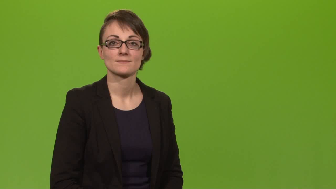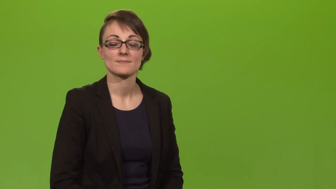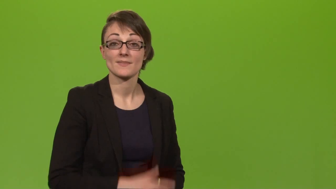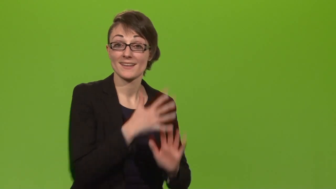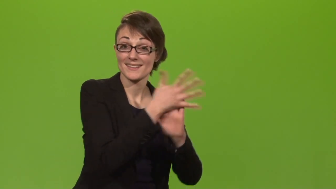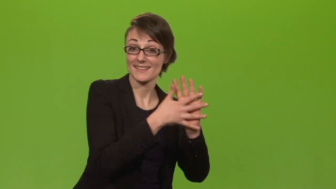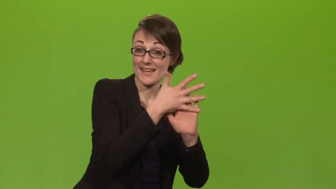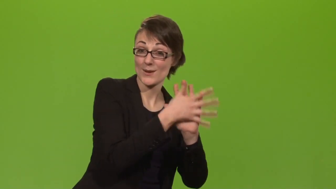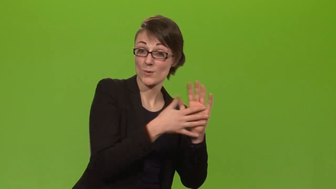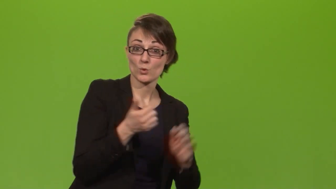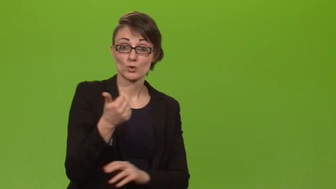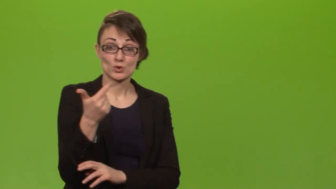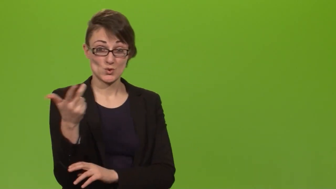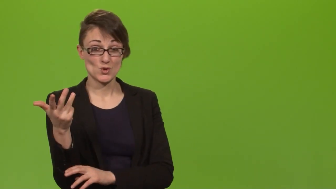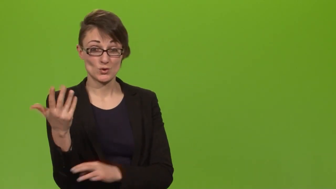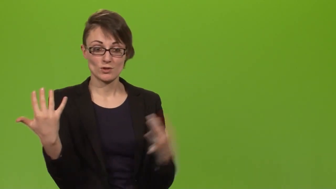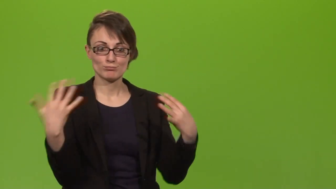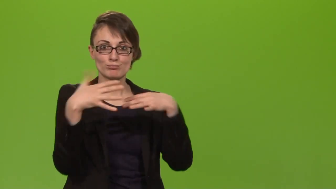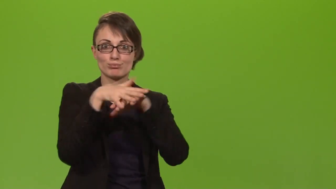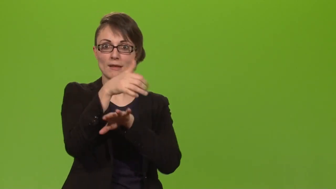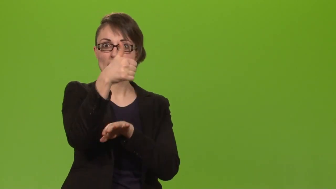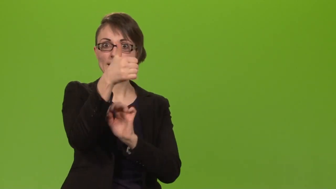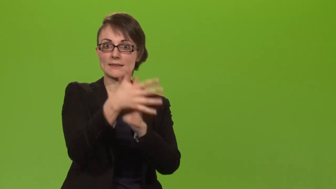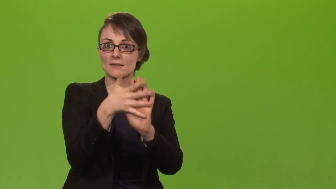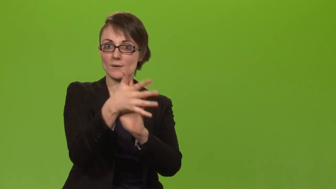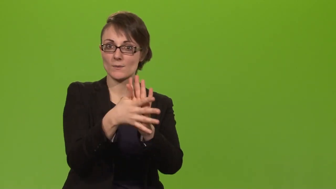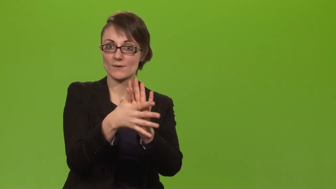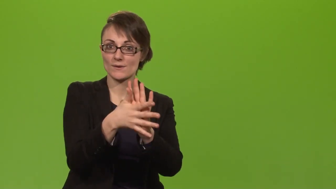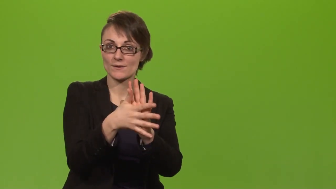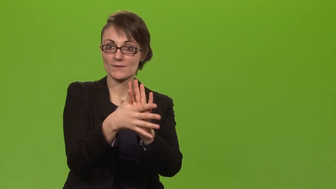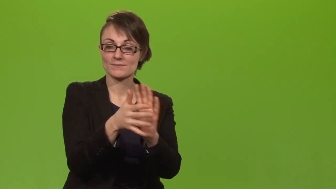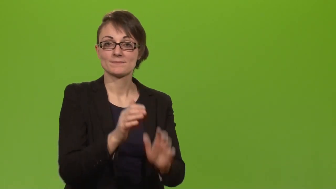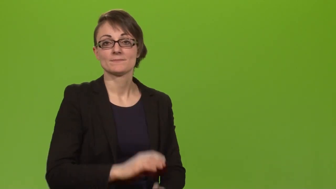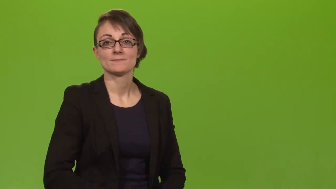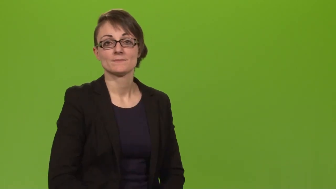Töluinnlimun